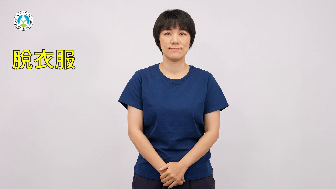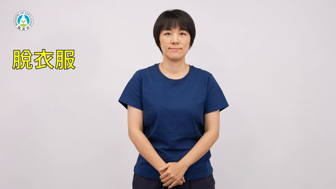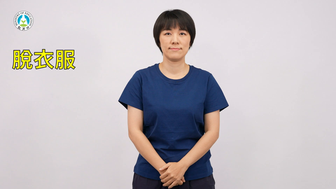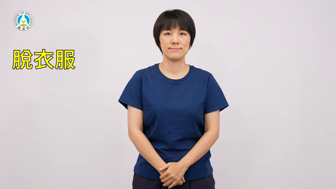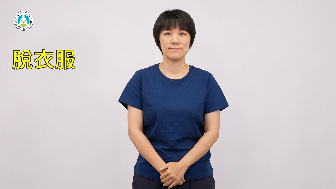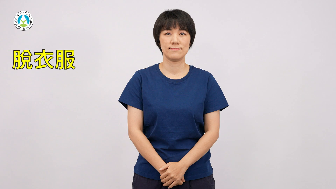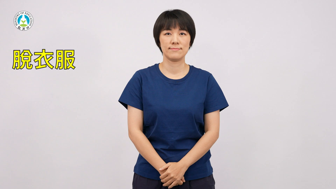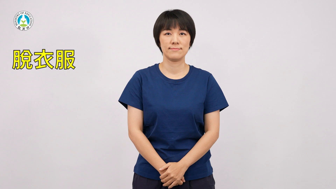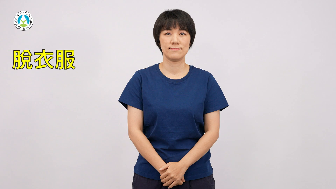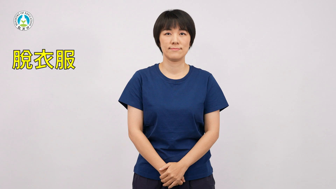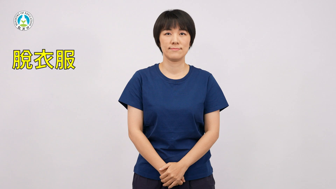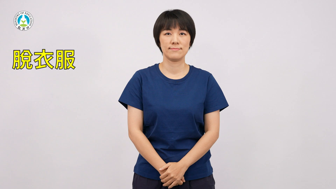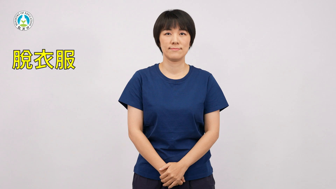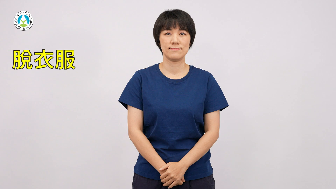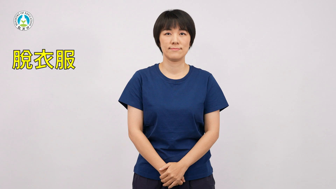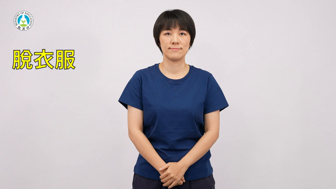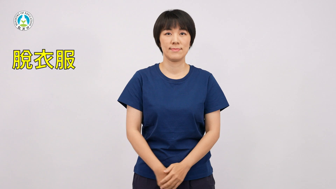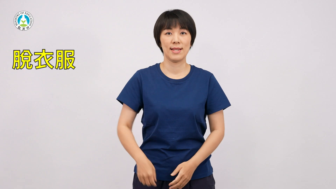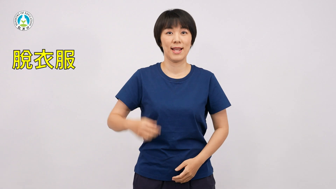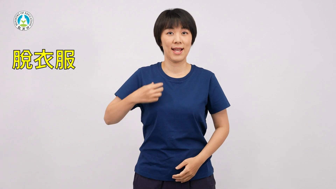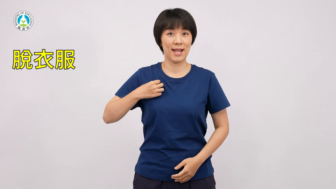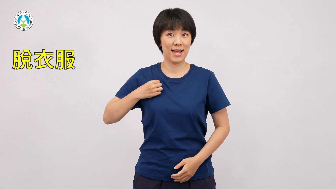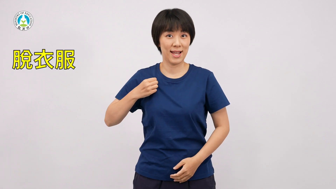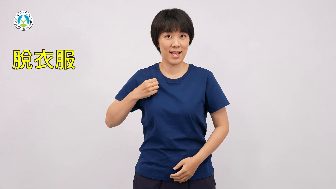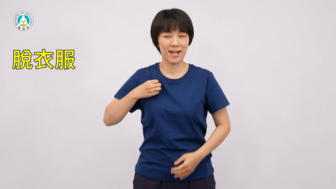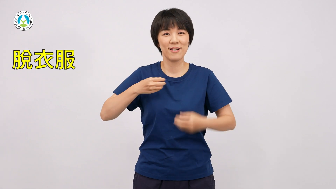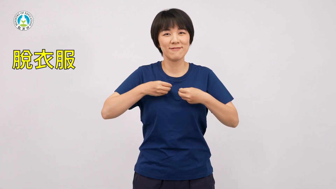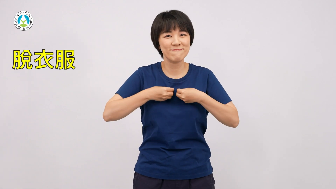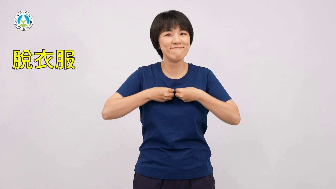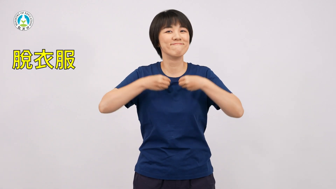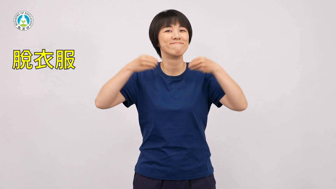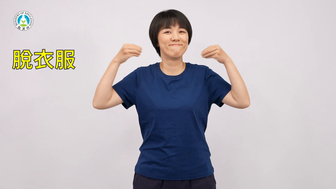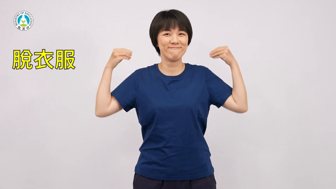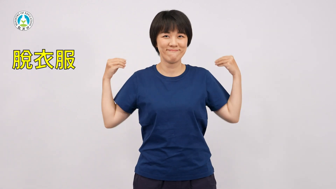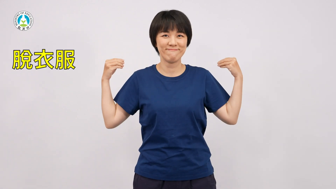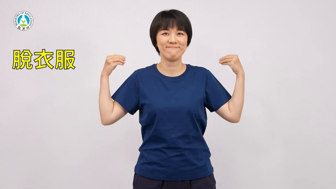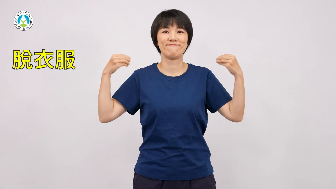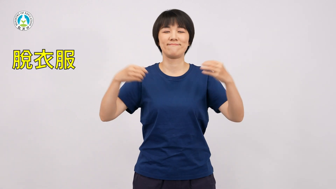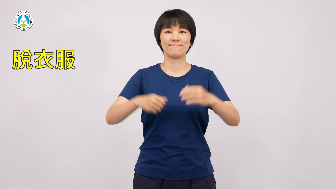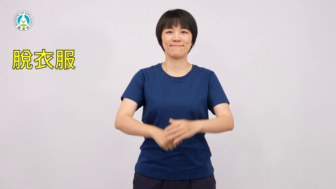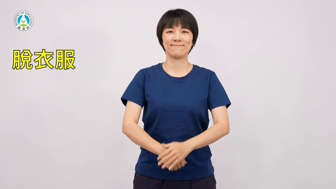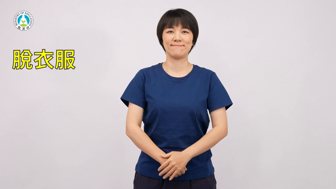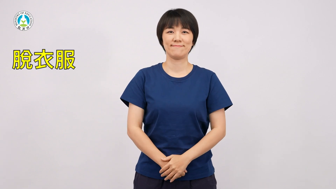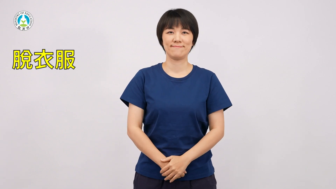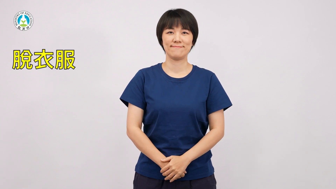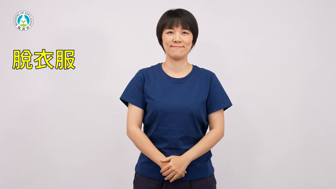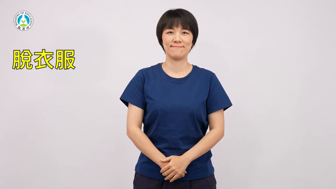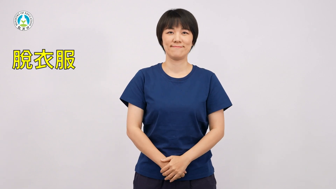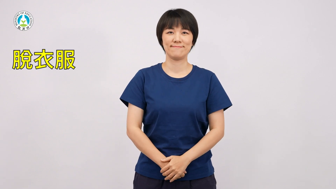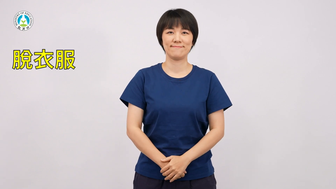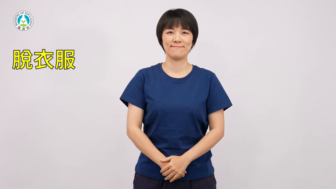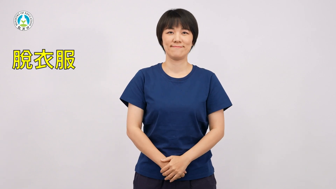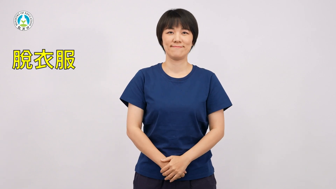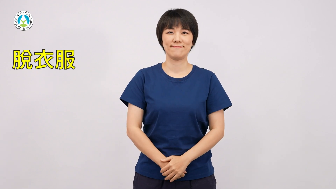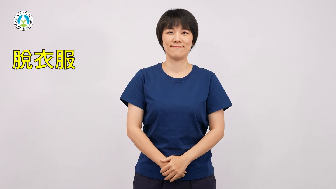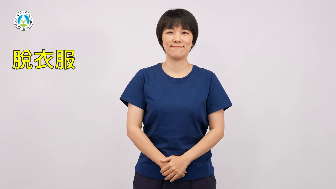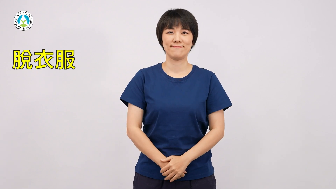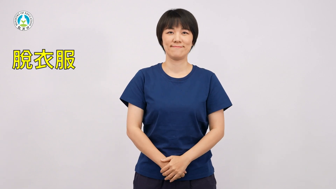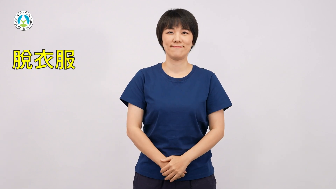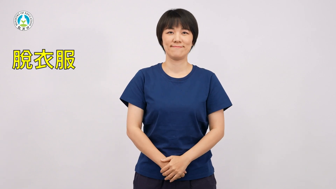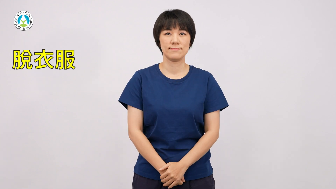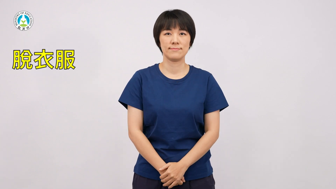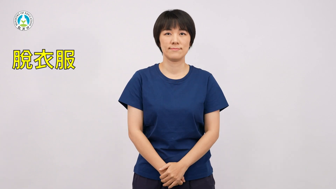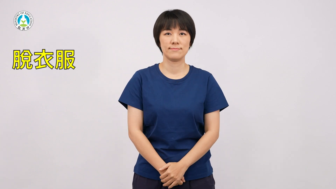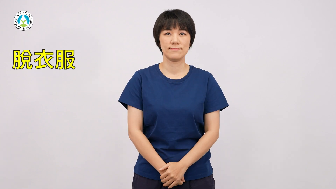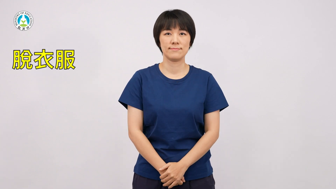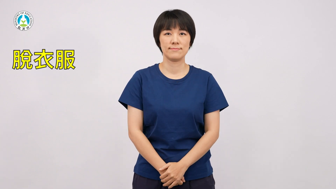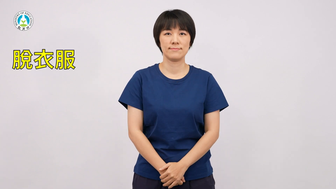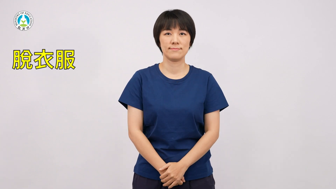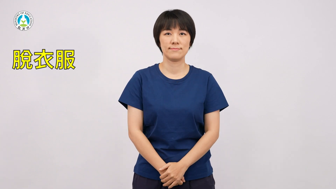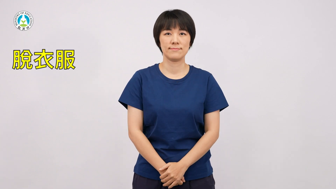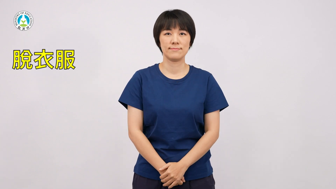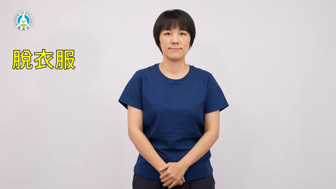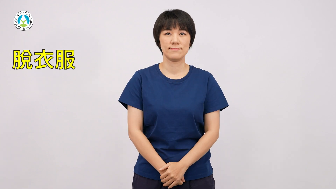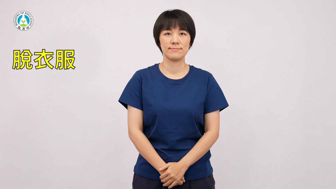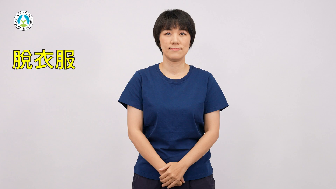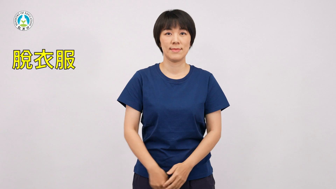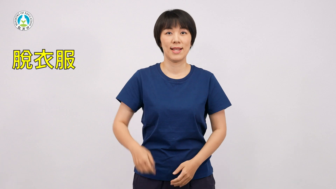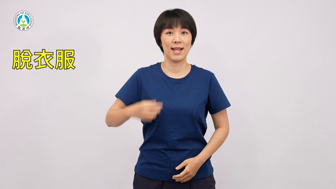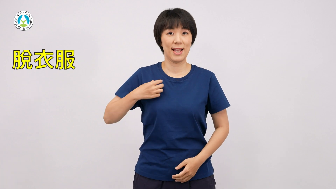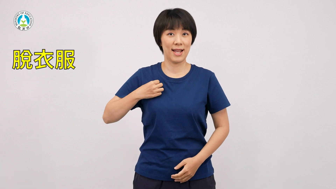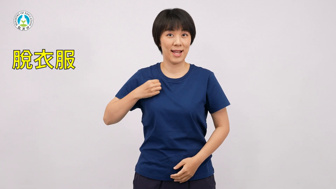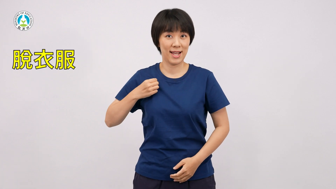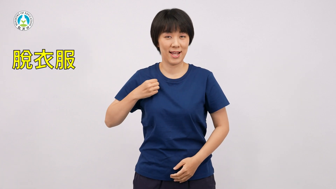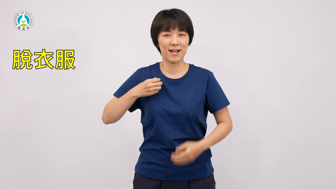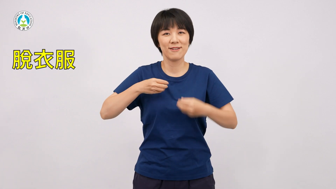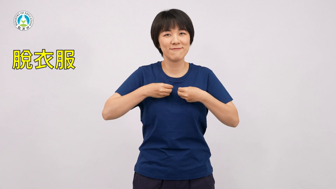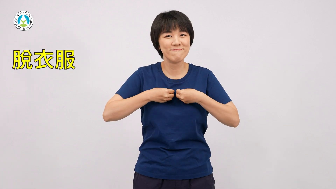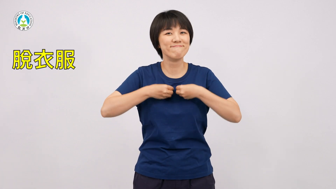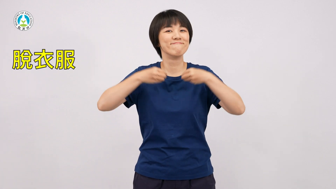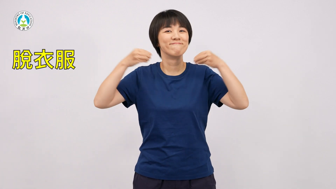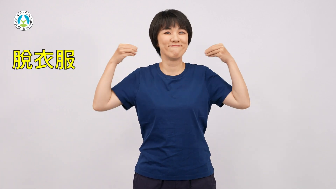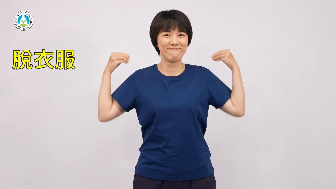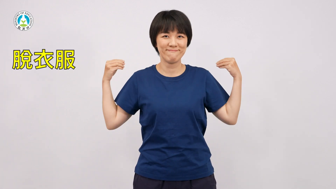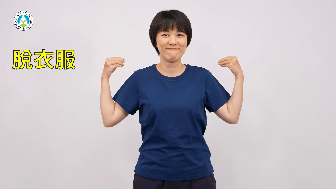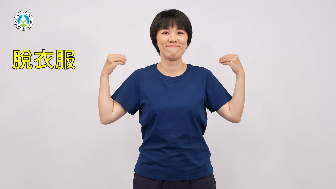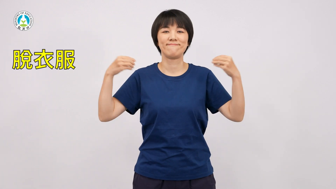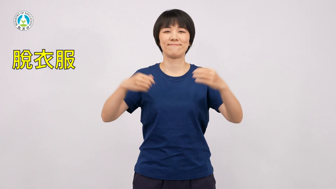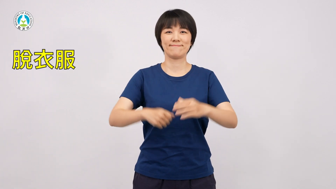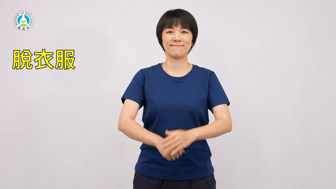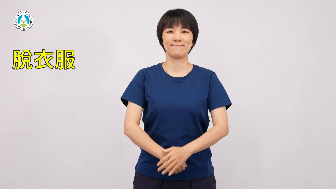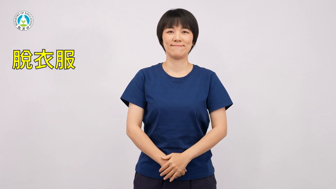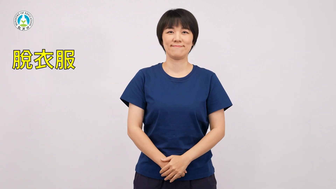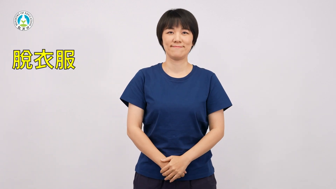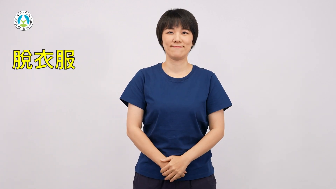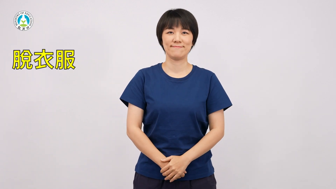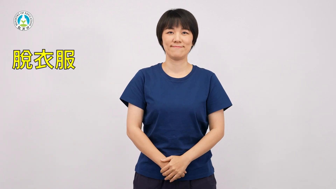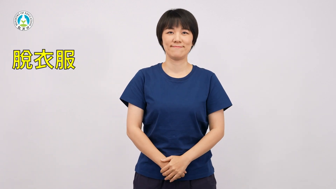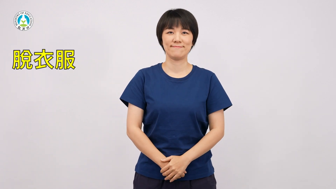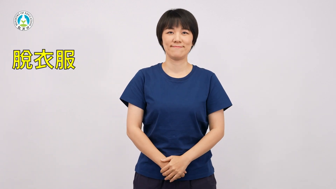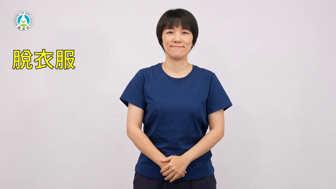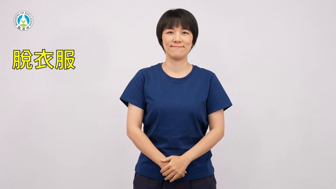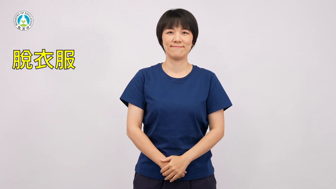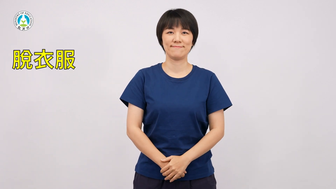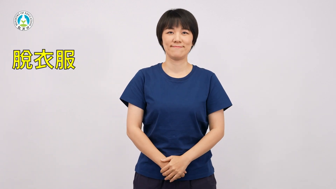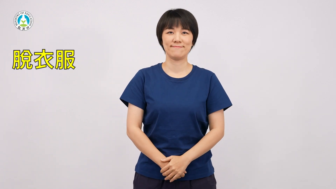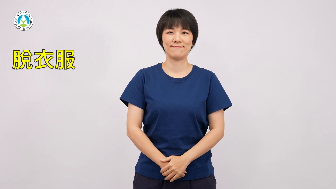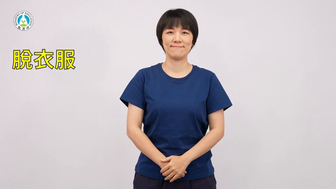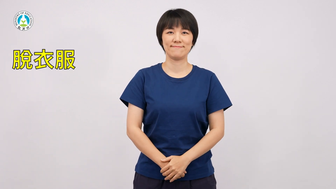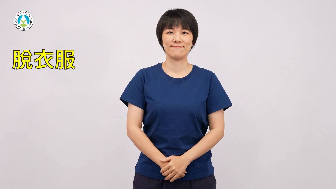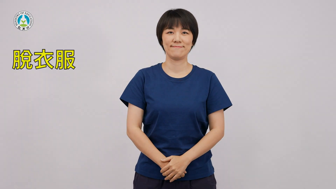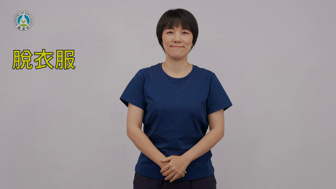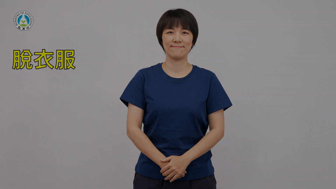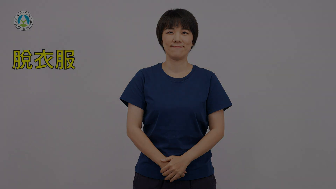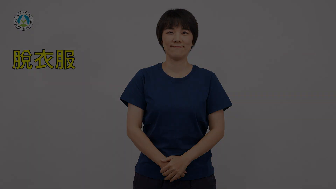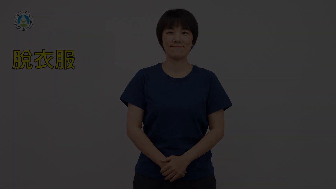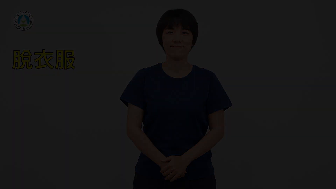脫衣服